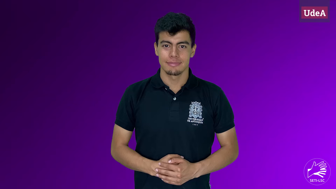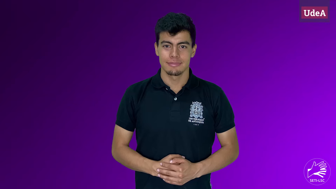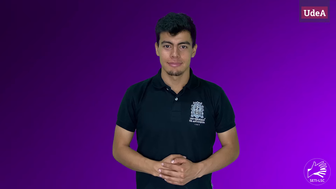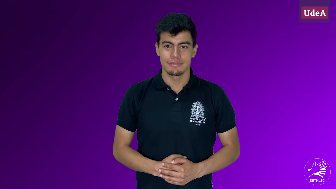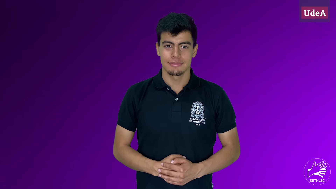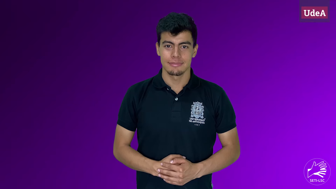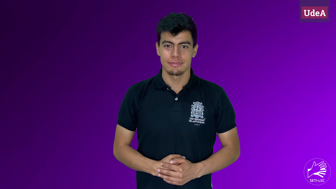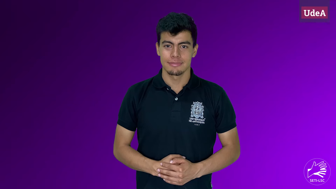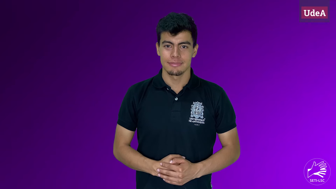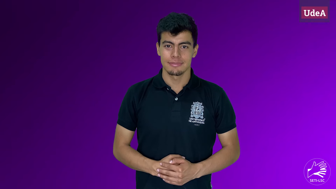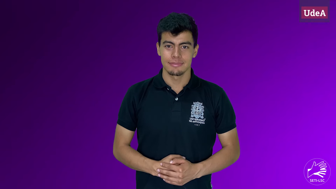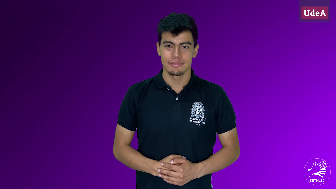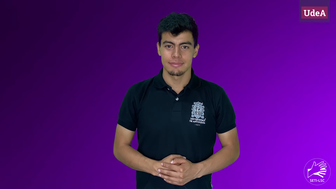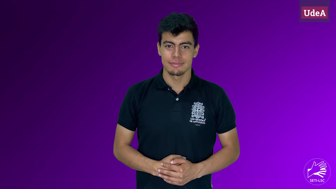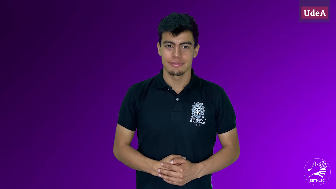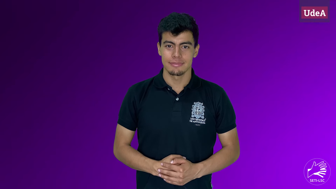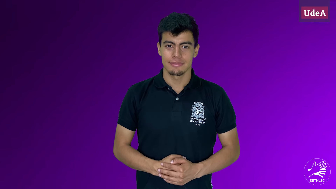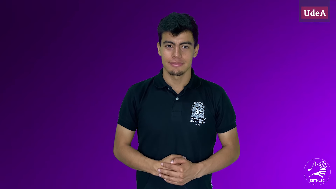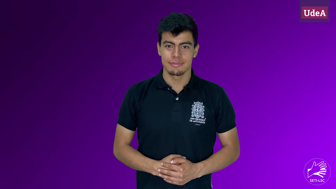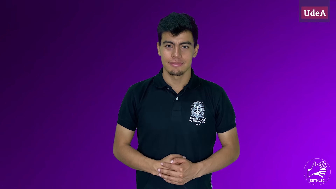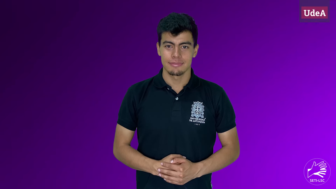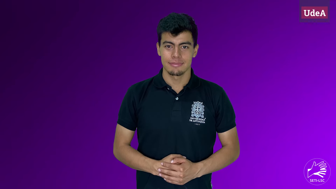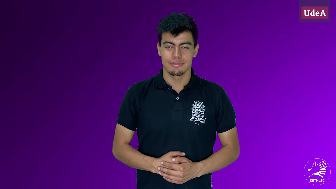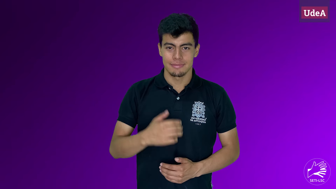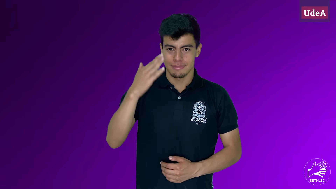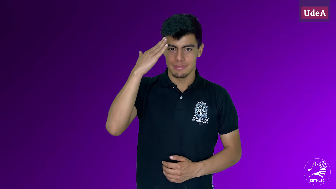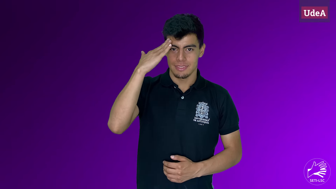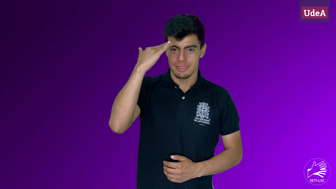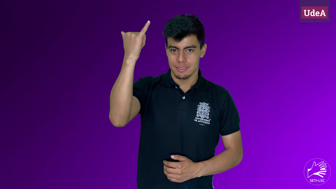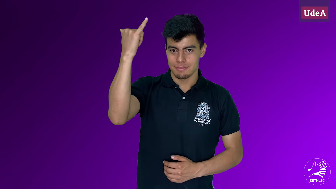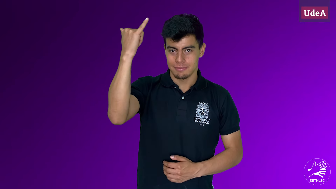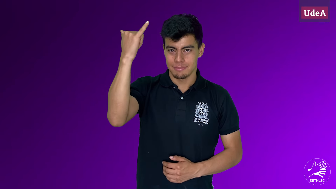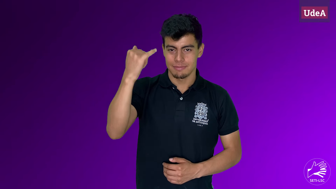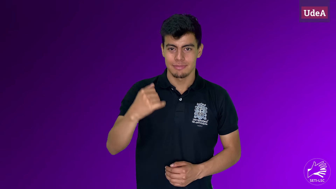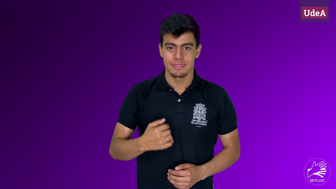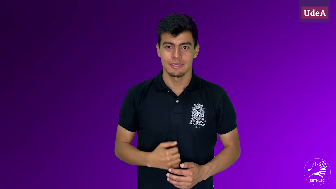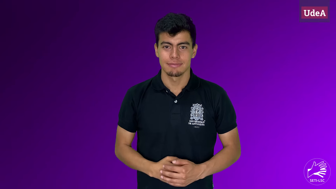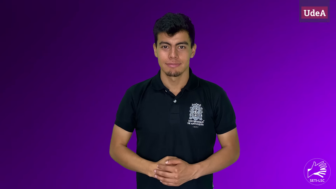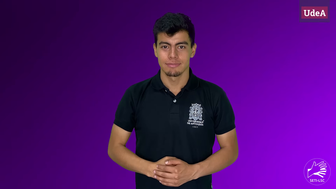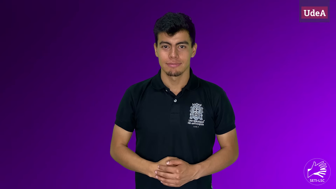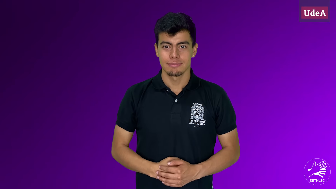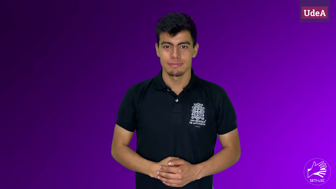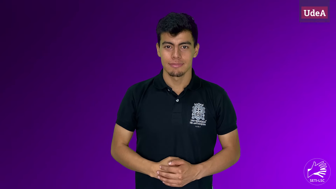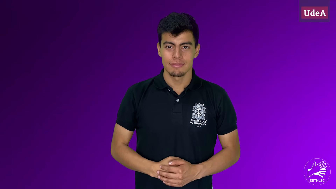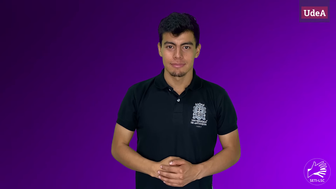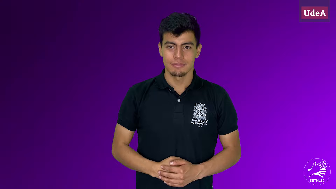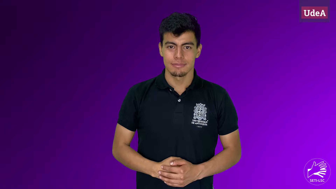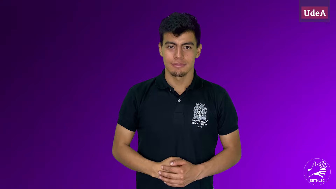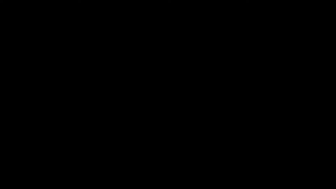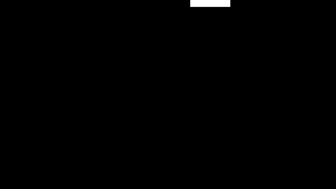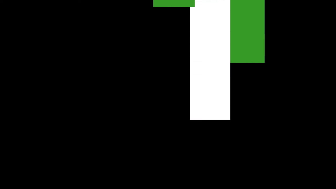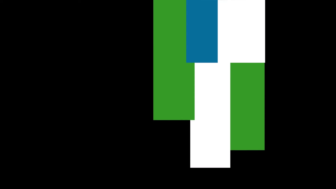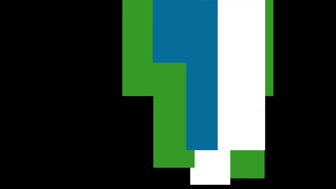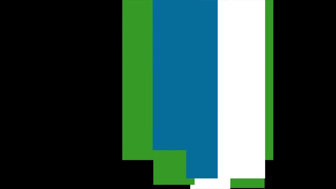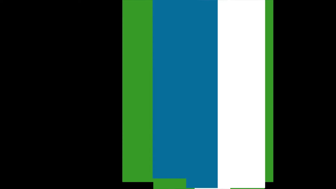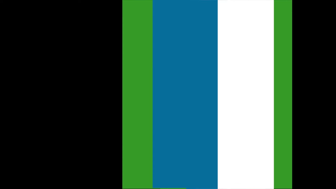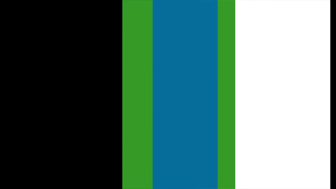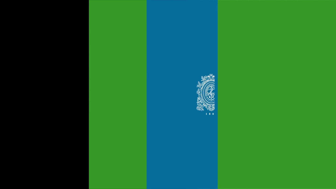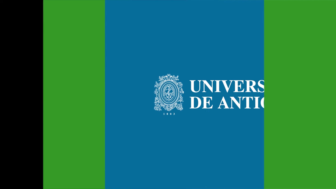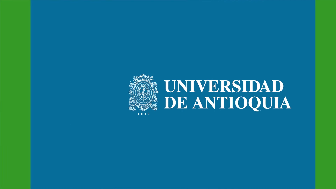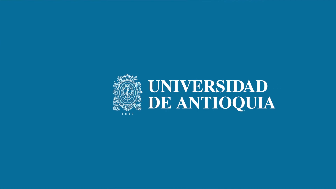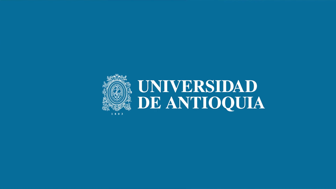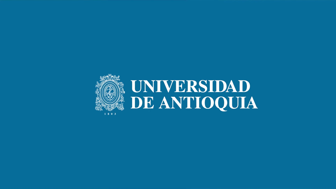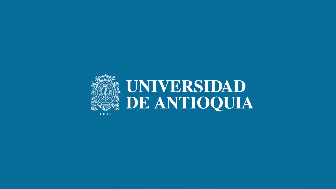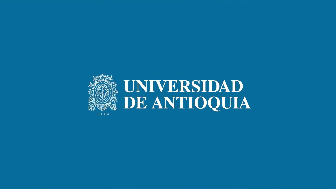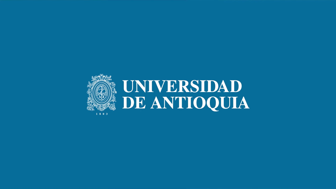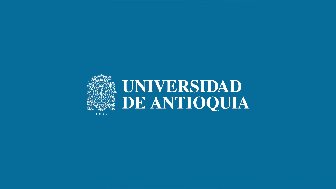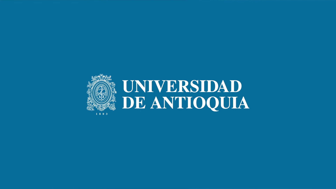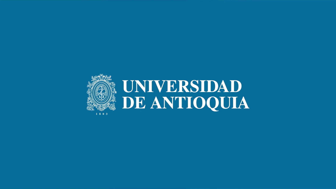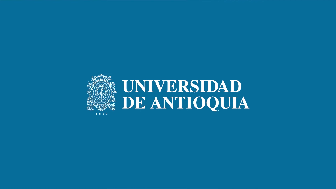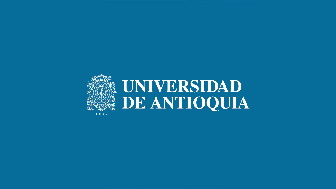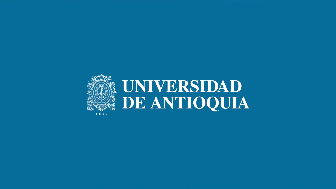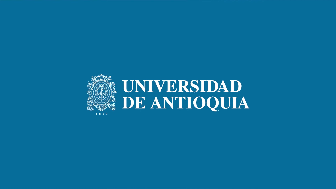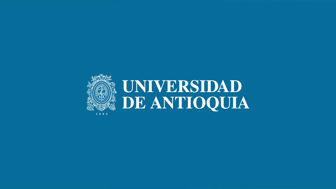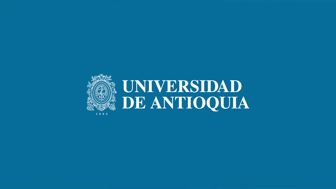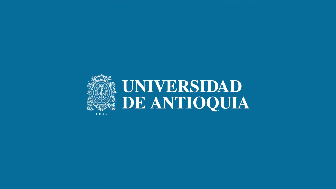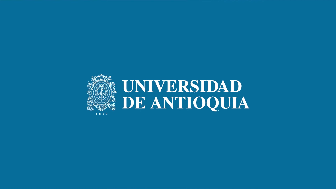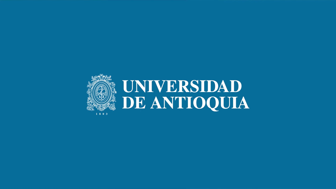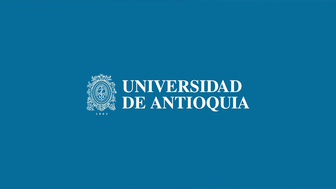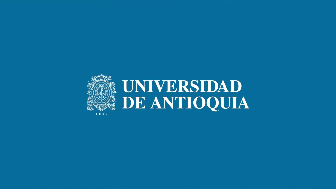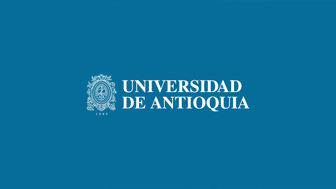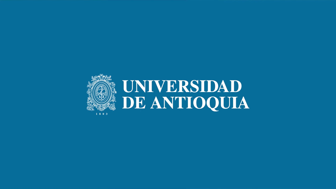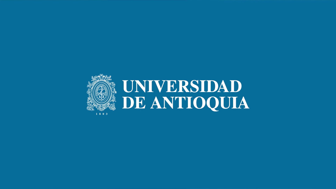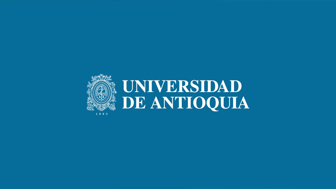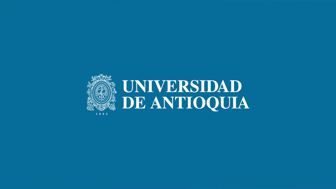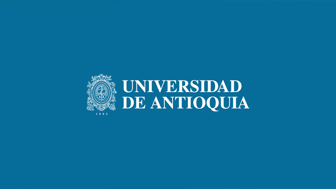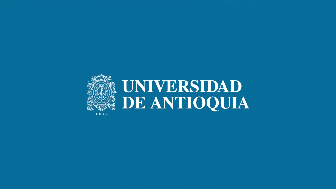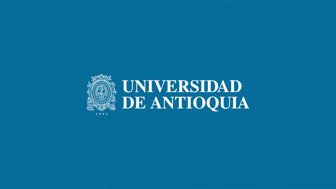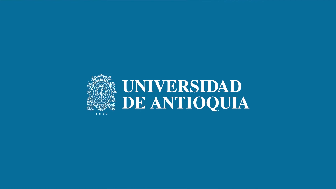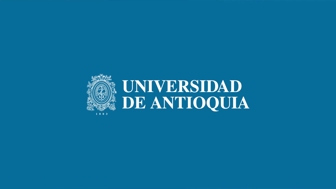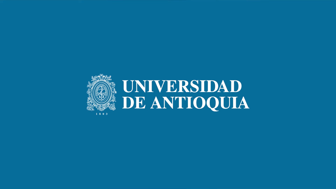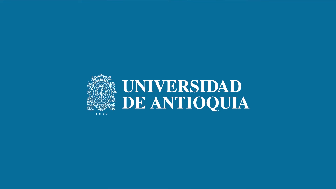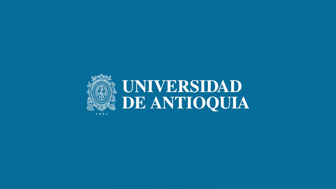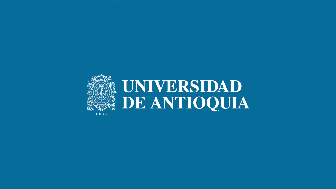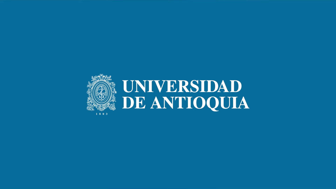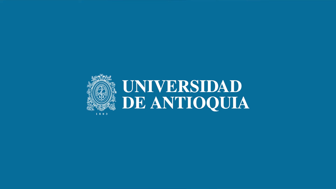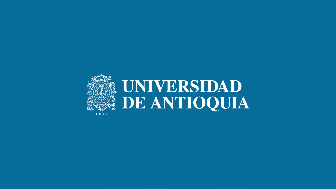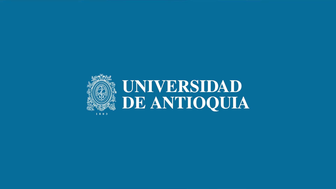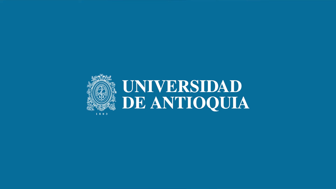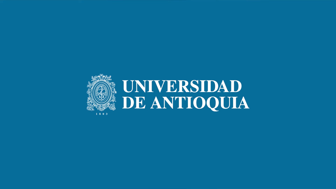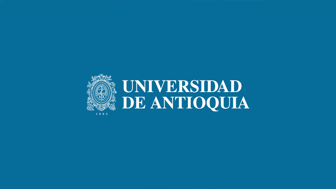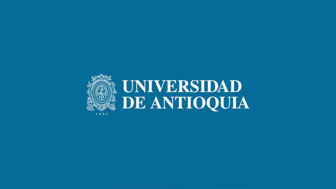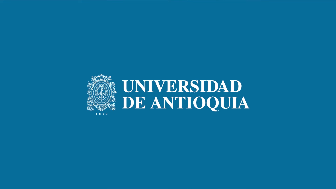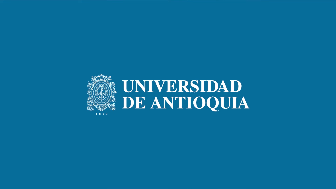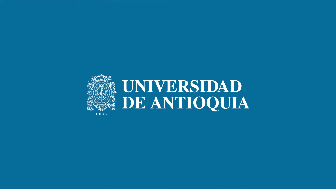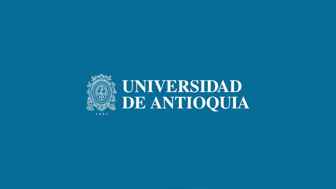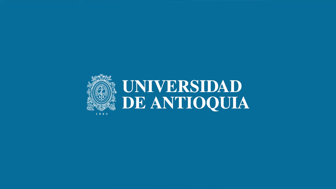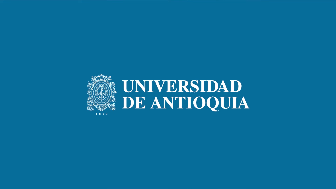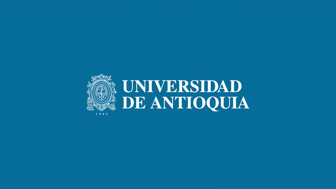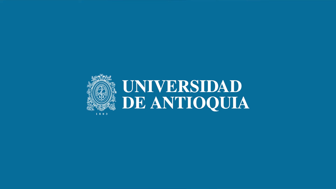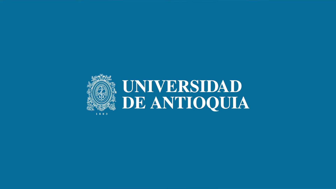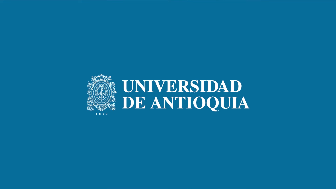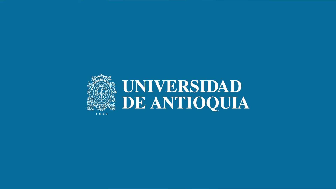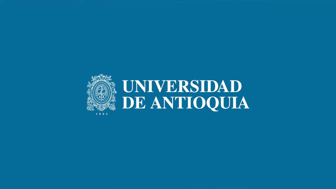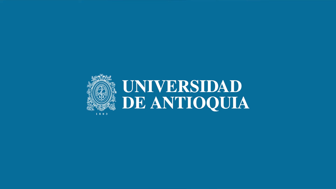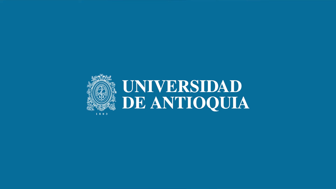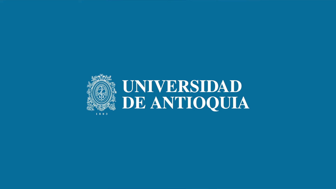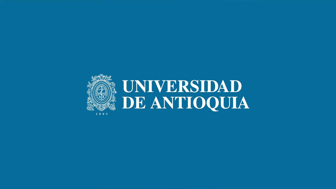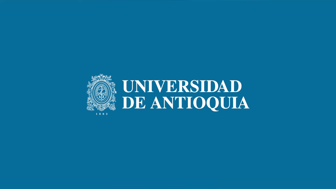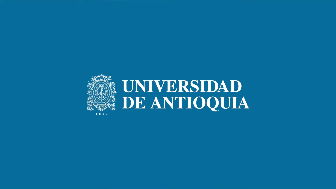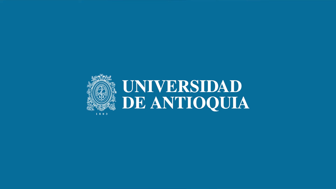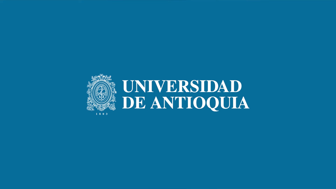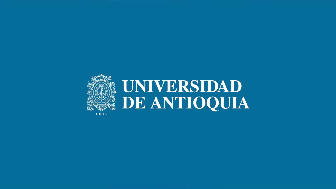Academia